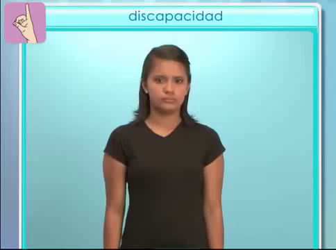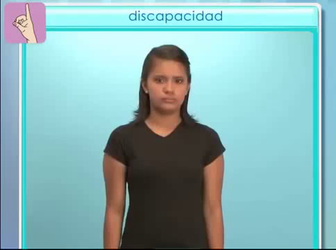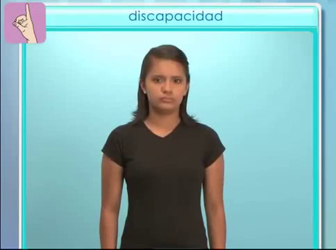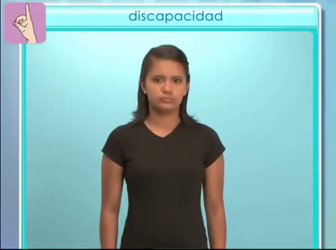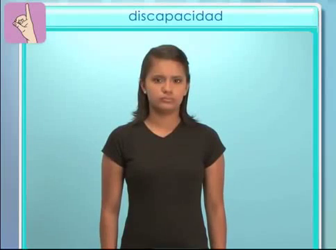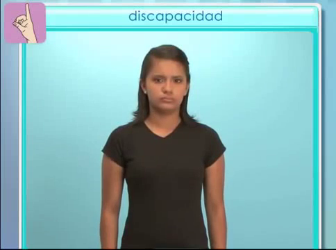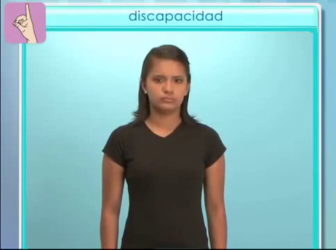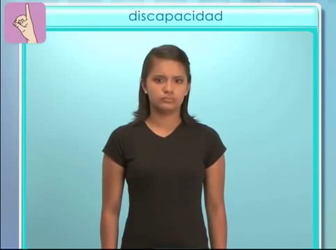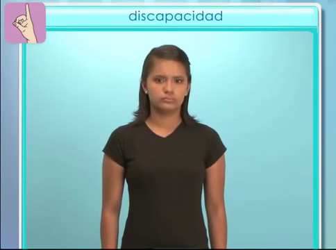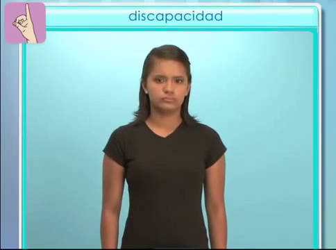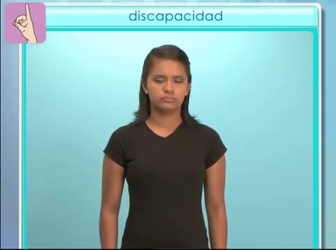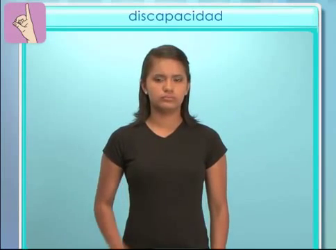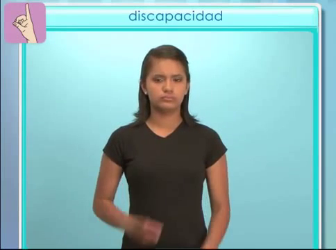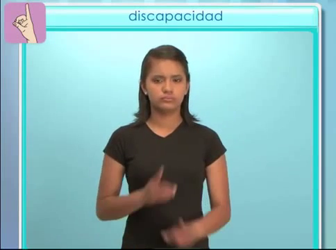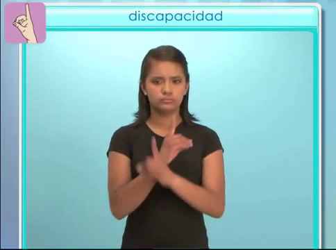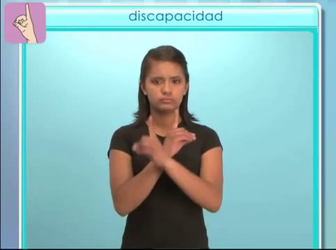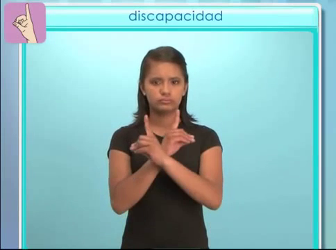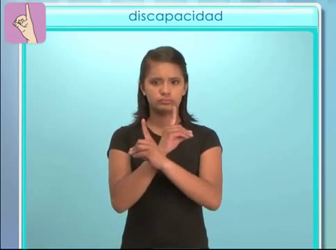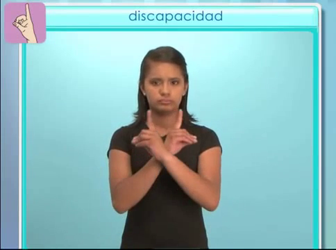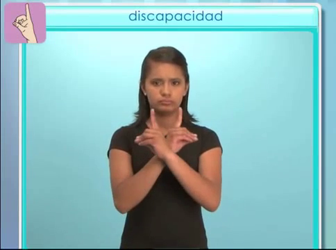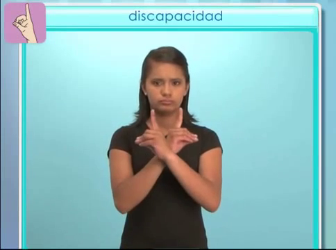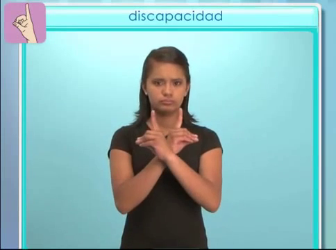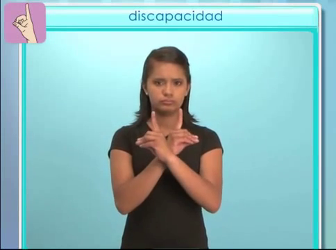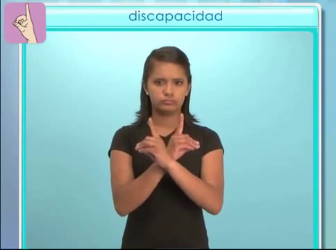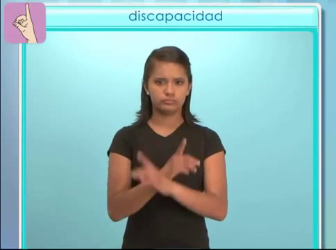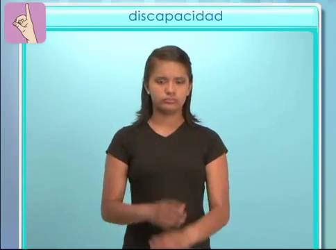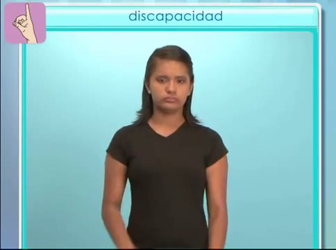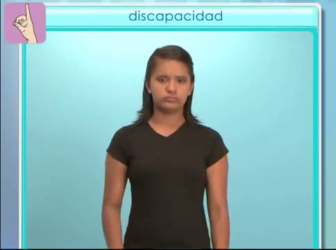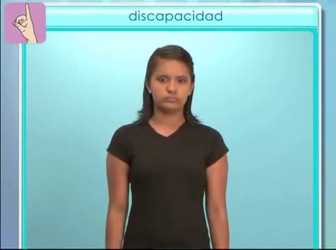DISCAPACIDAD